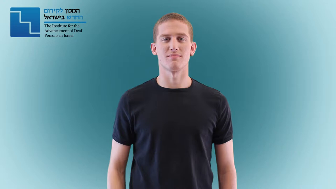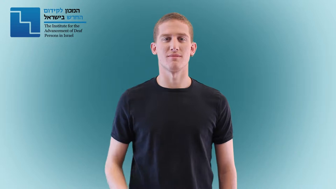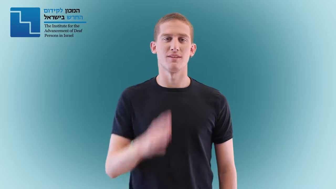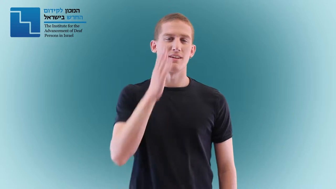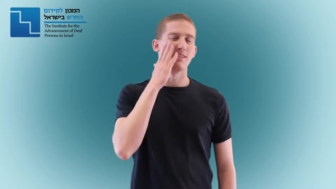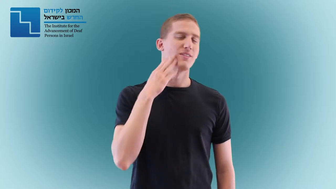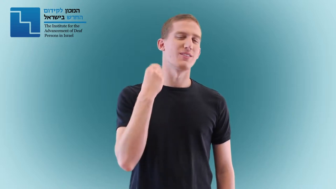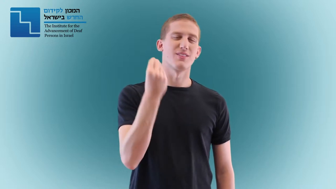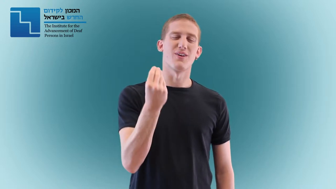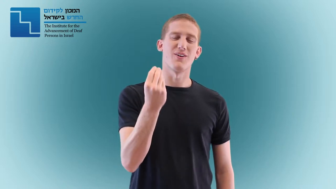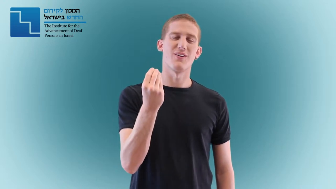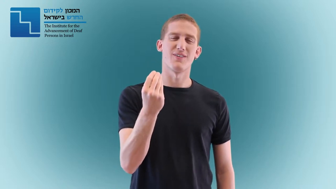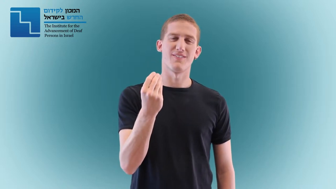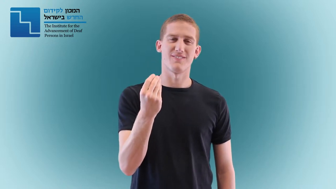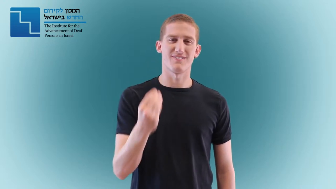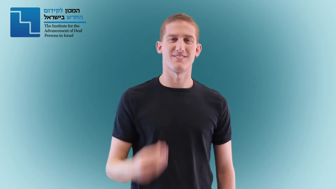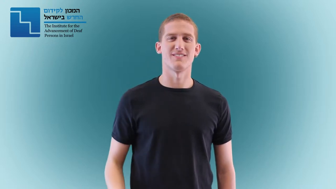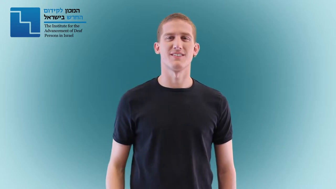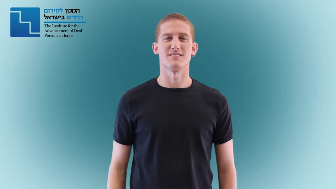טוב